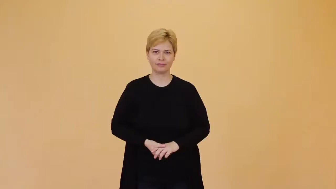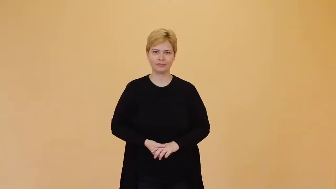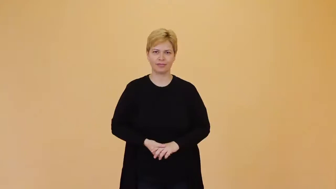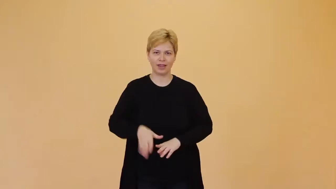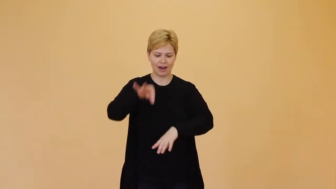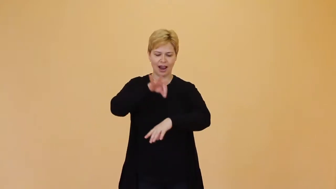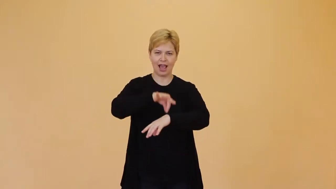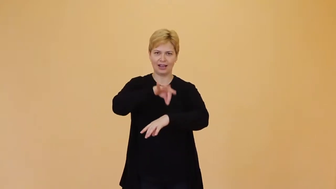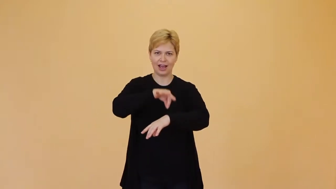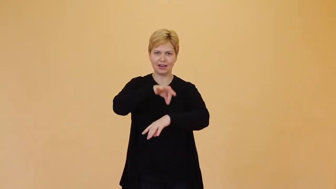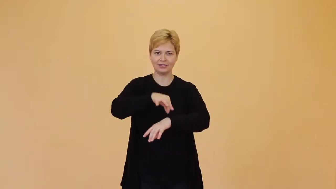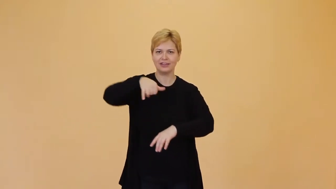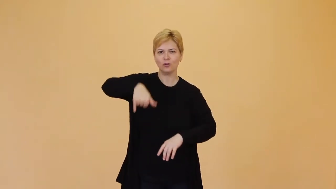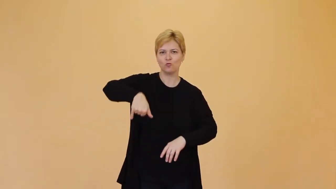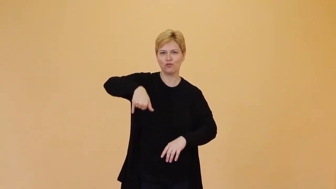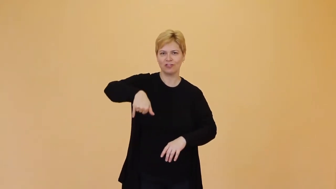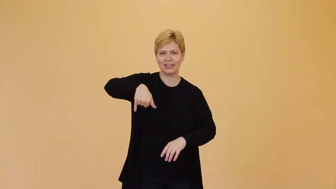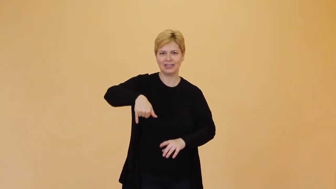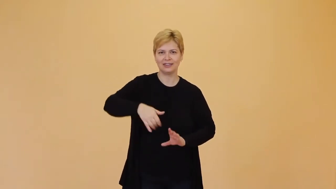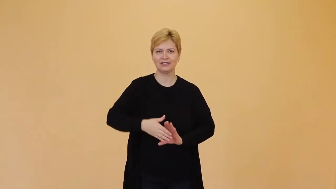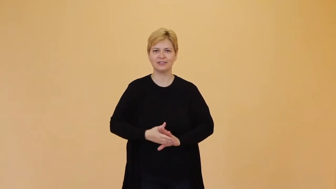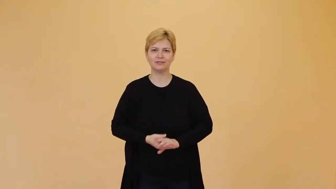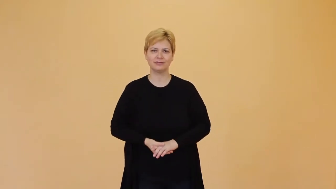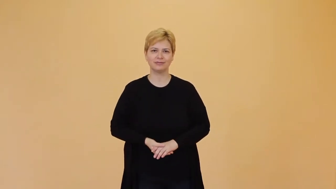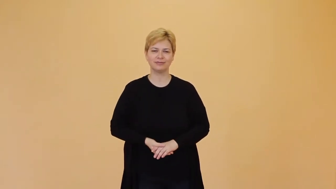lekársky kufrík